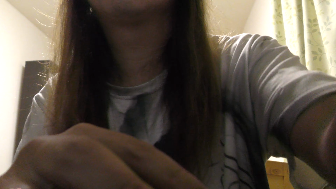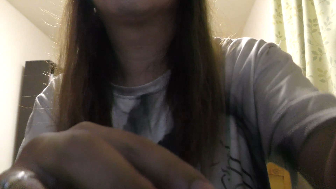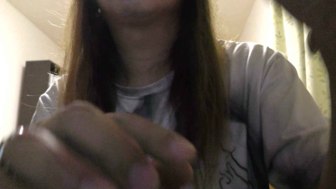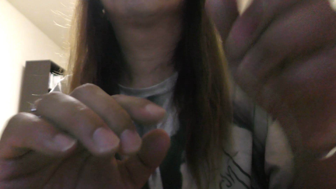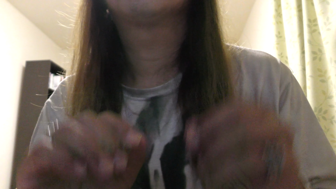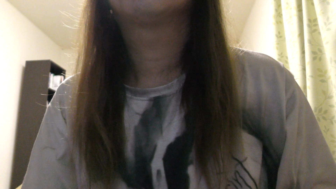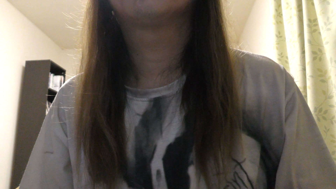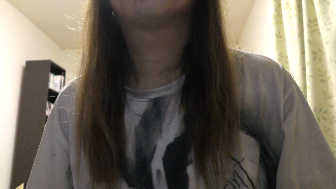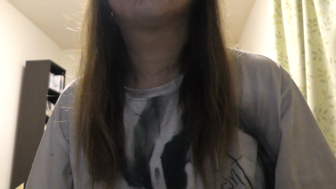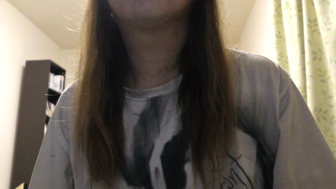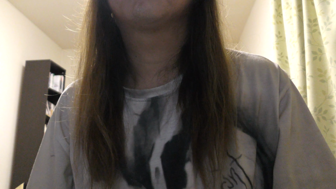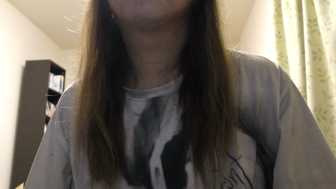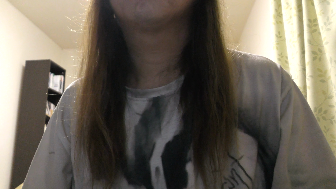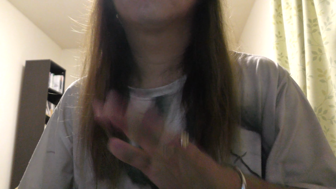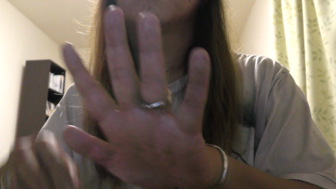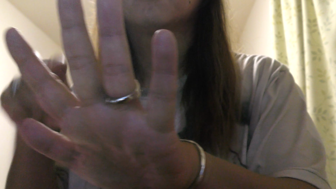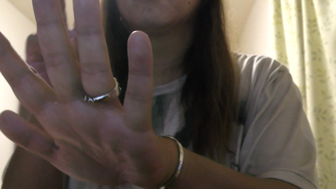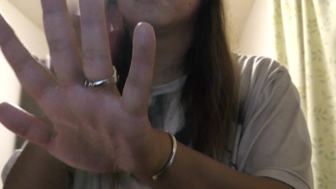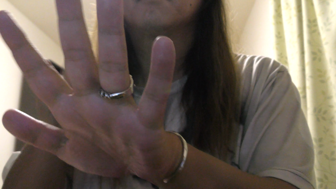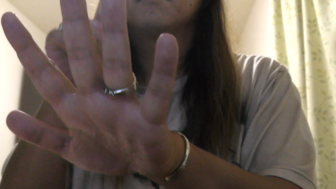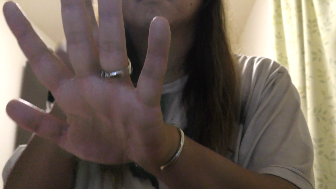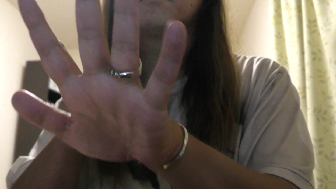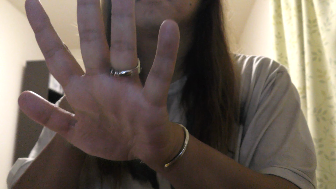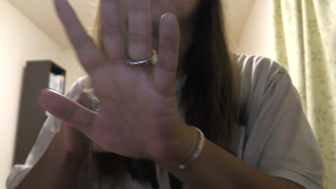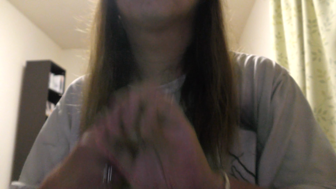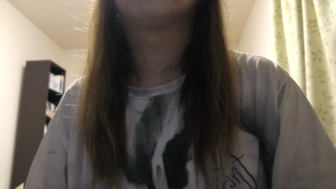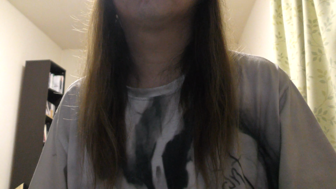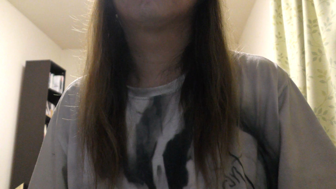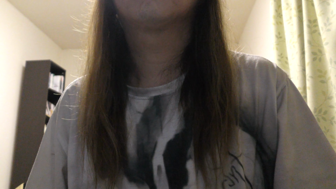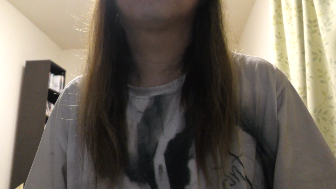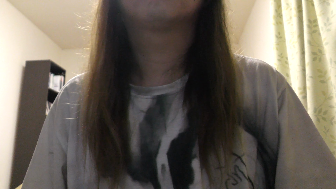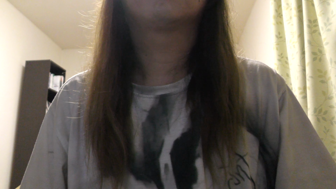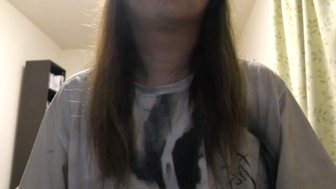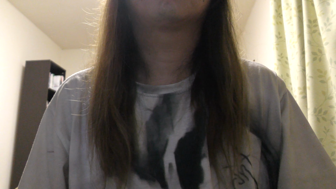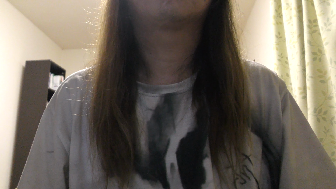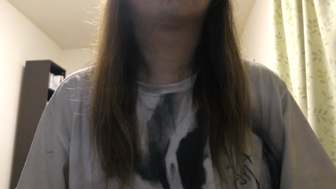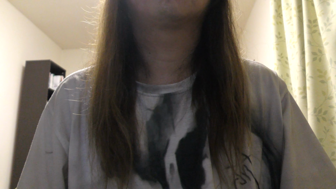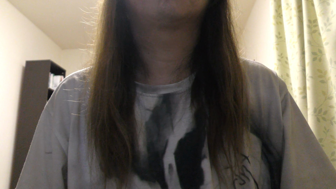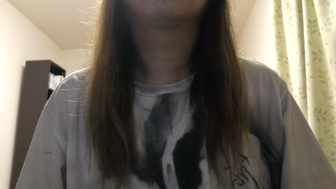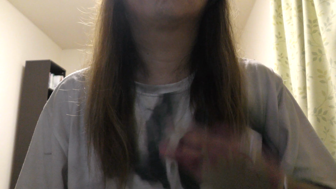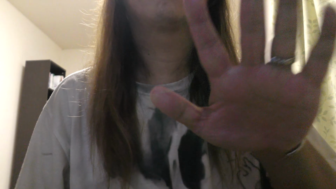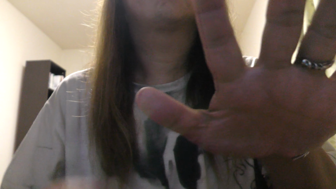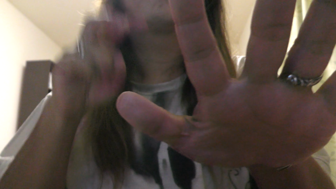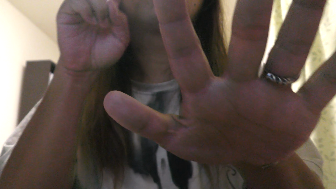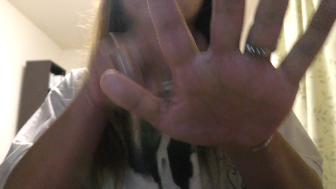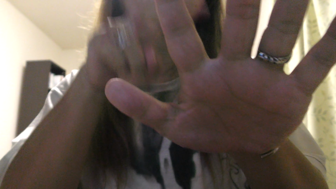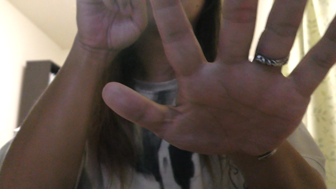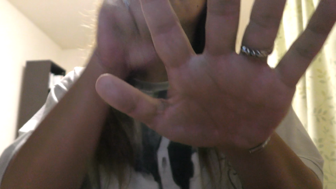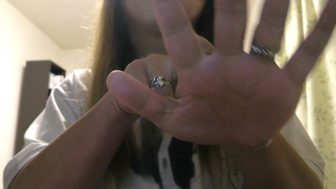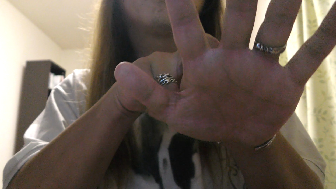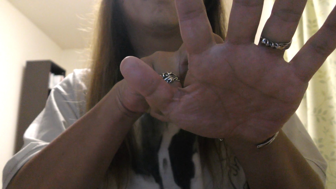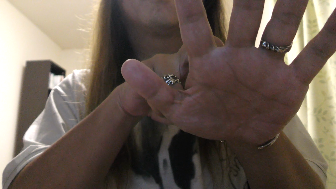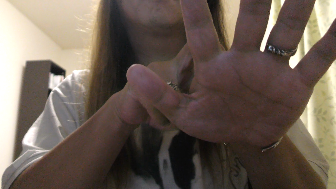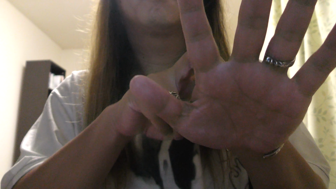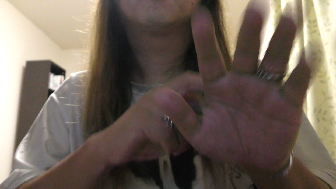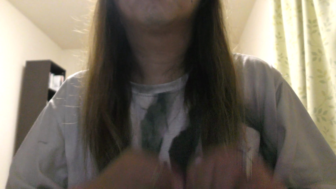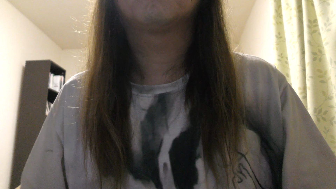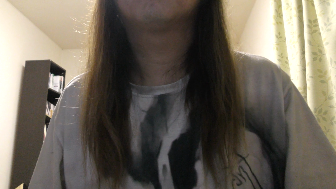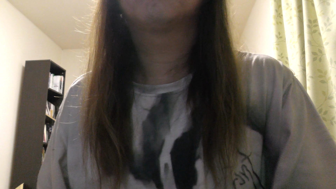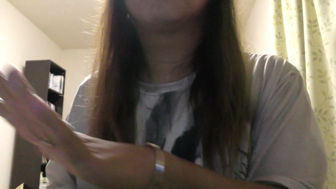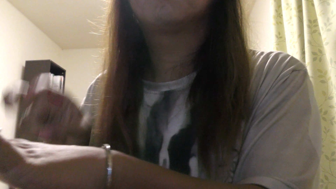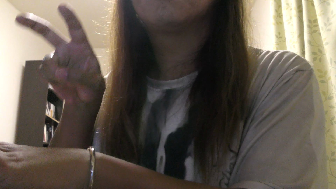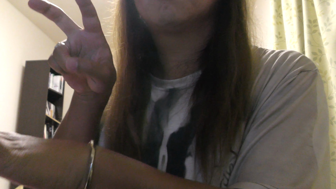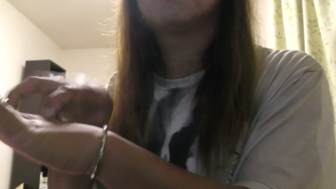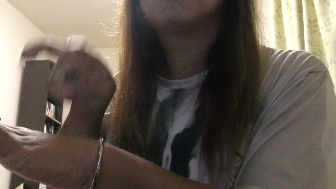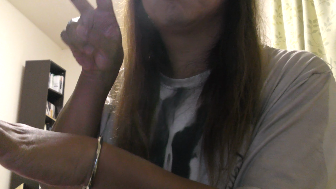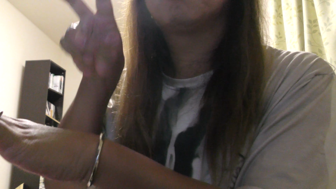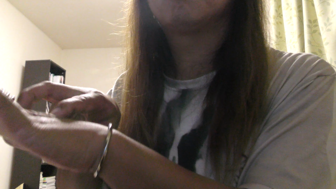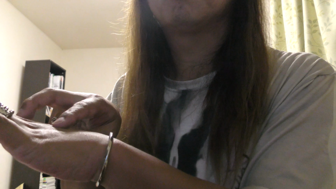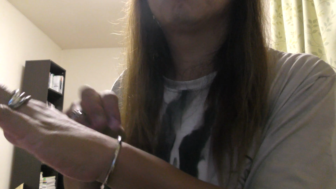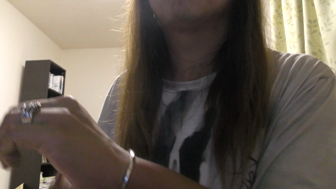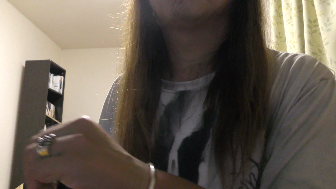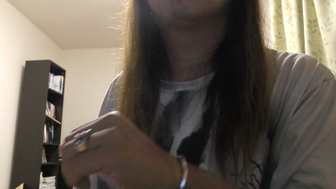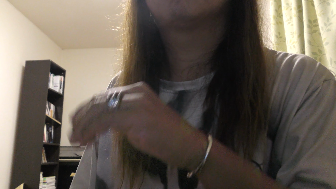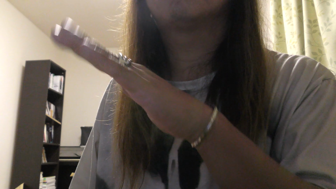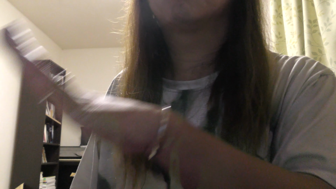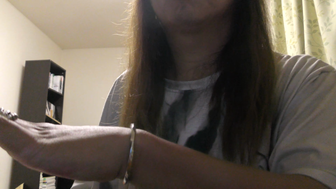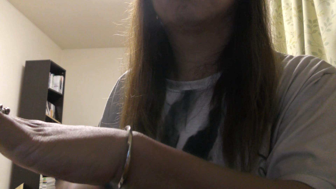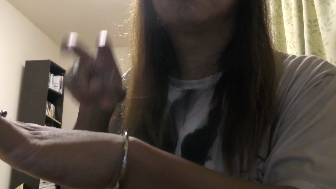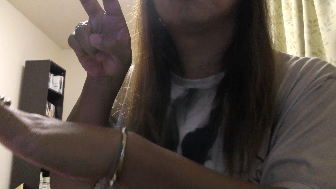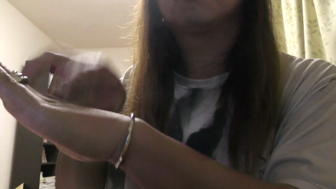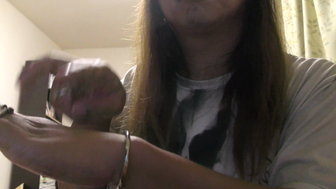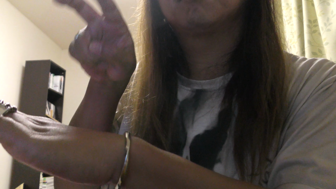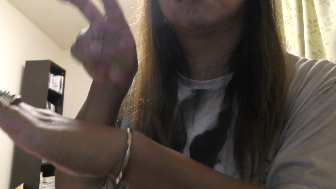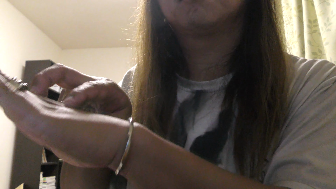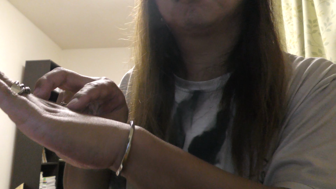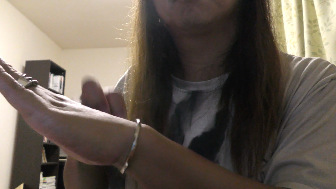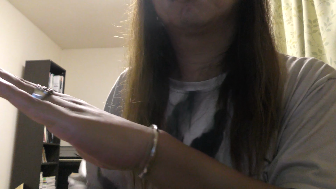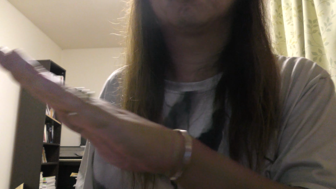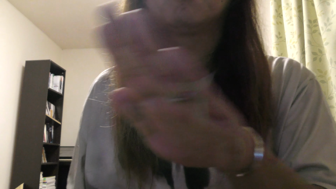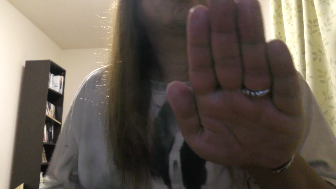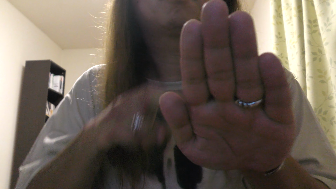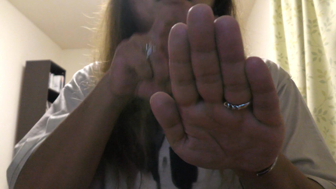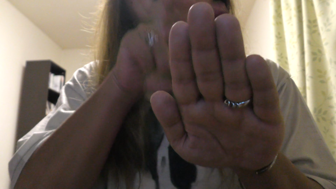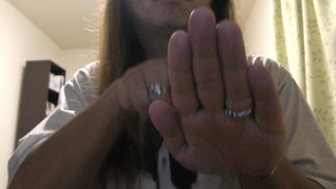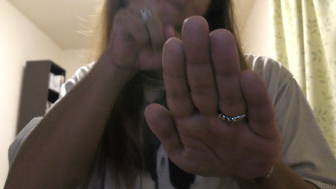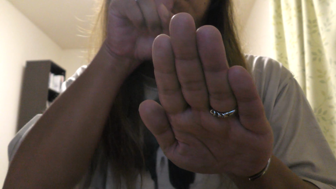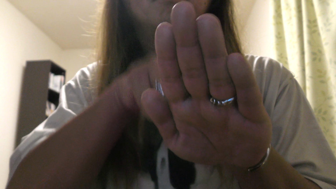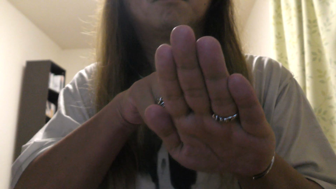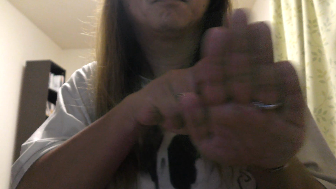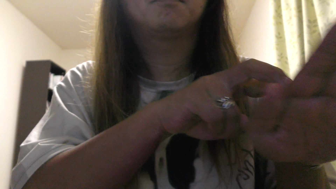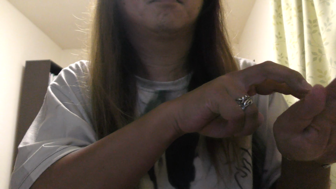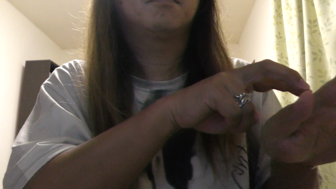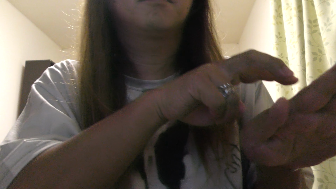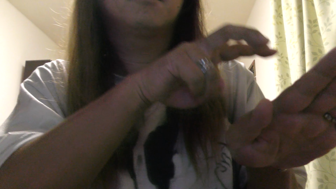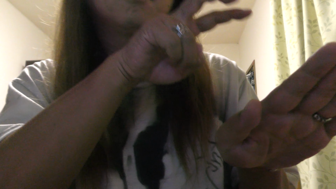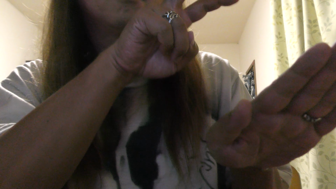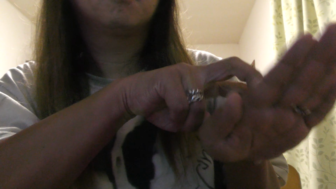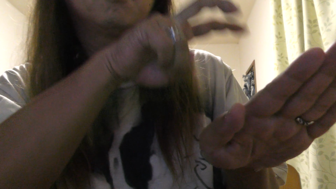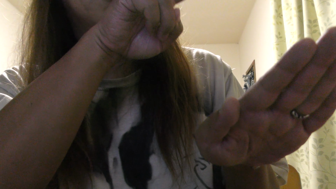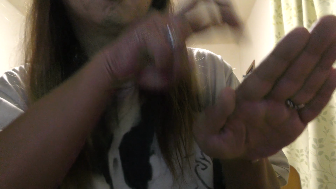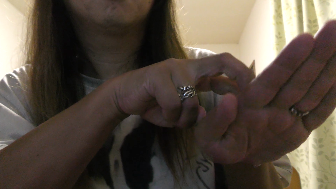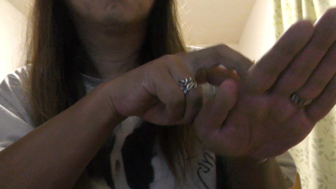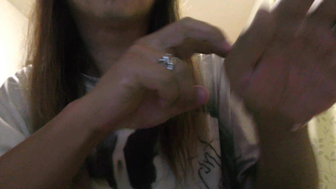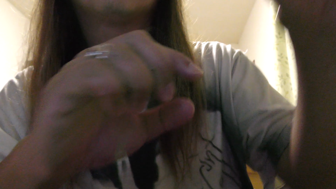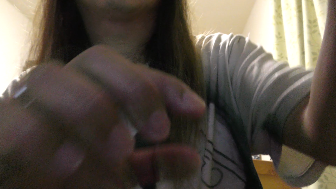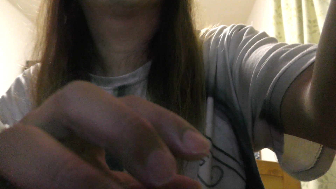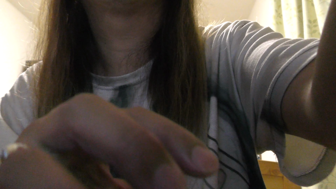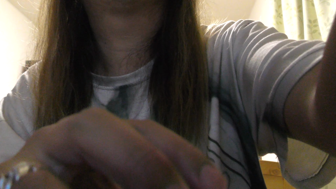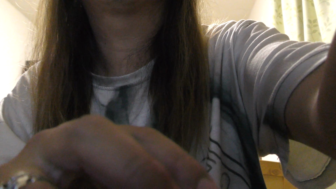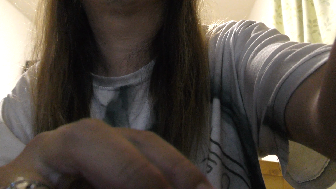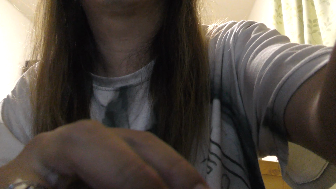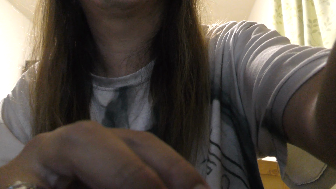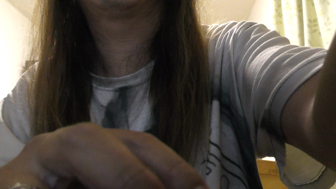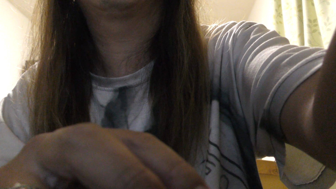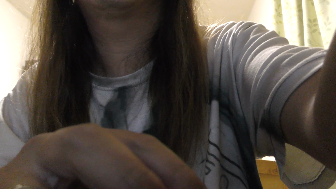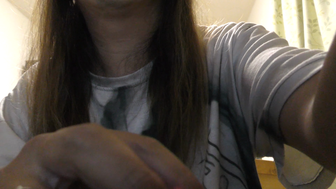診断